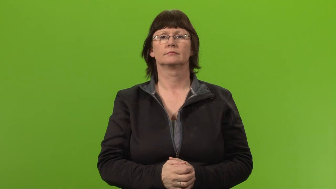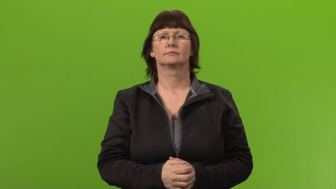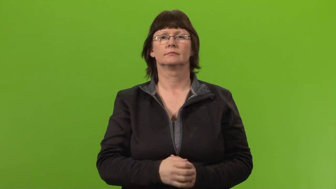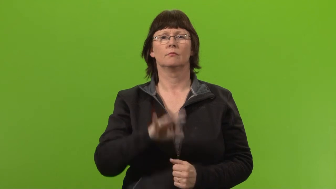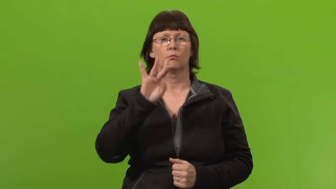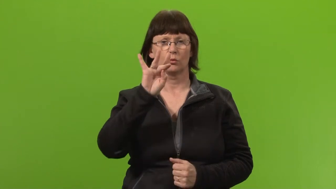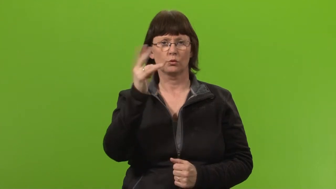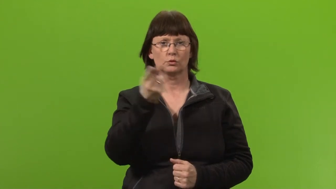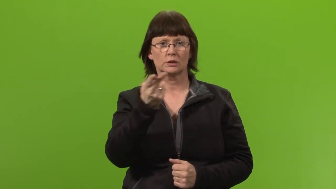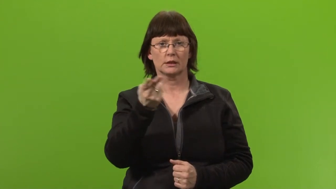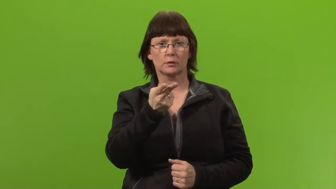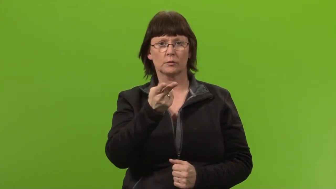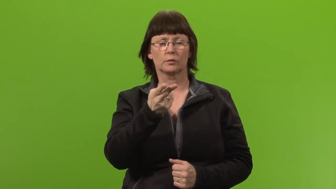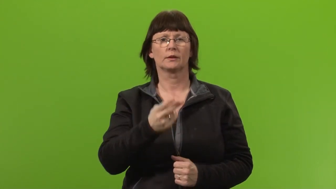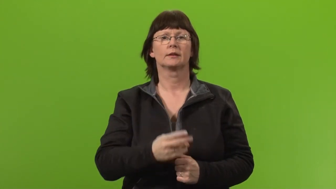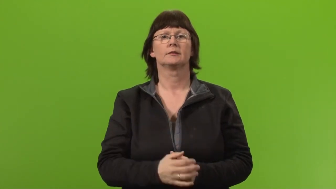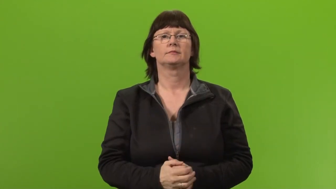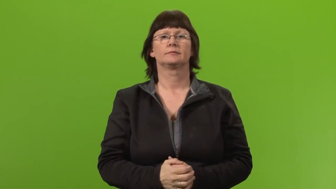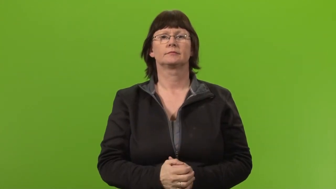Púðursykur